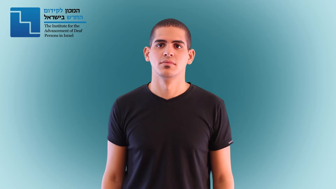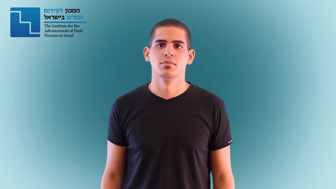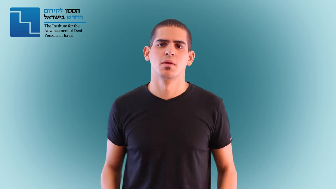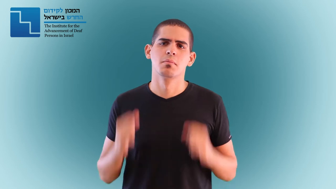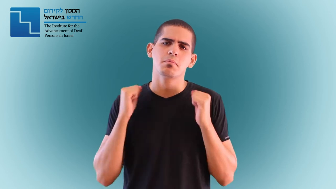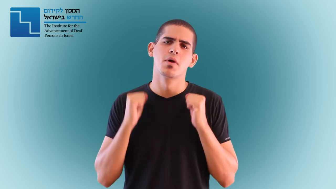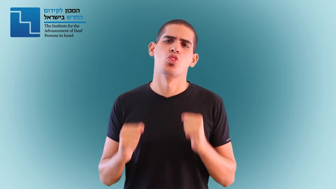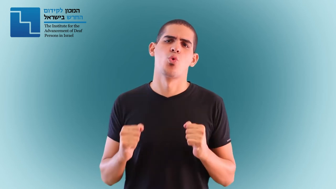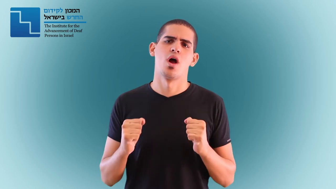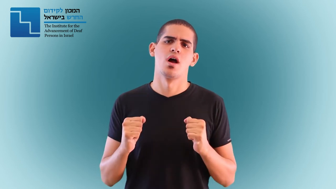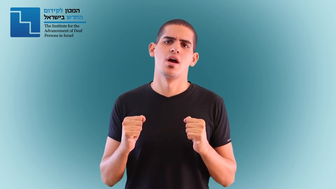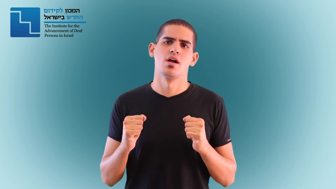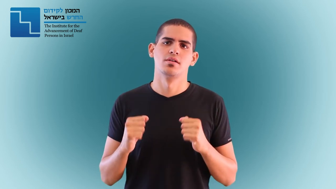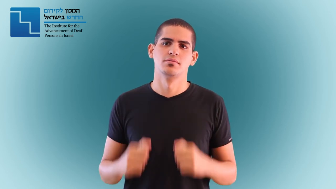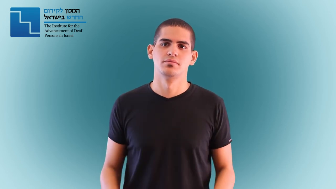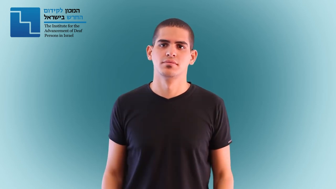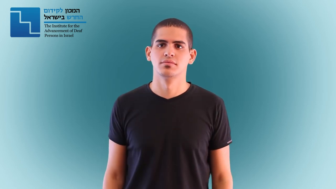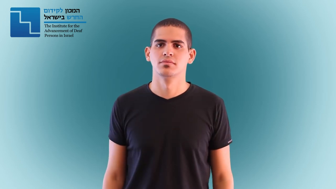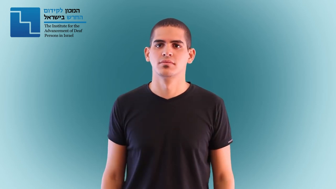בטוח